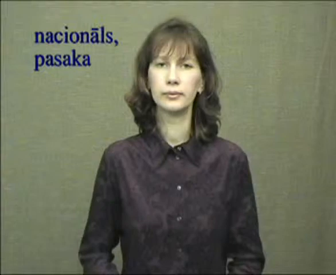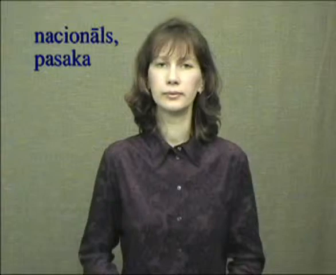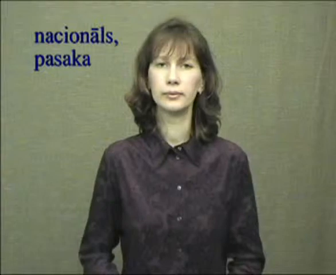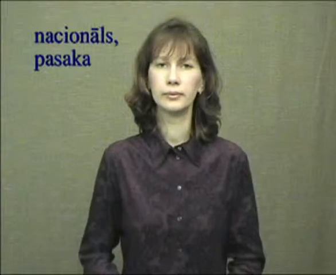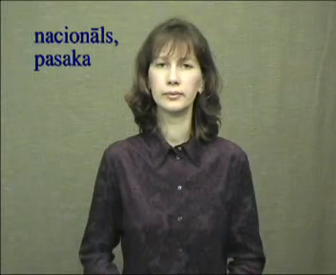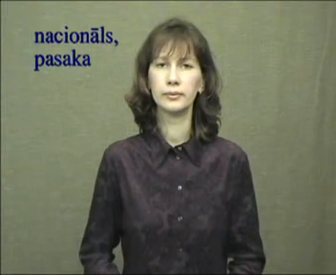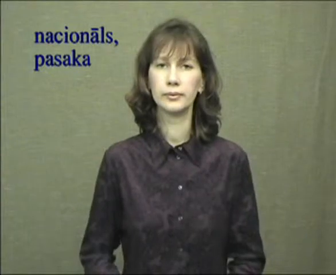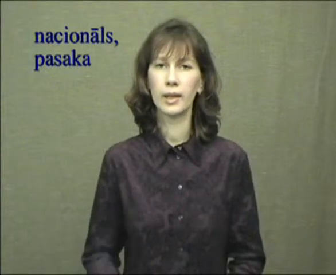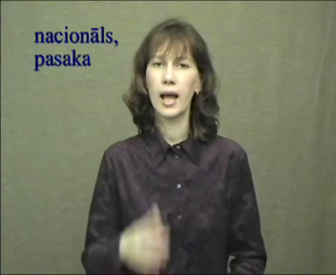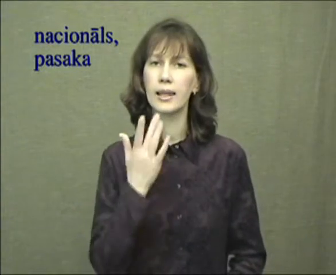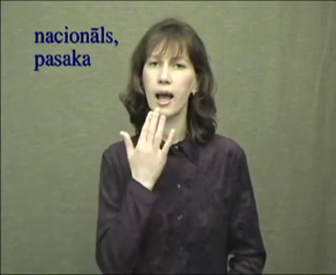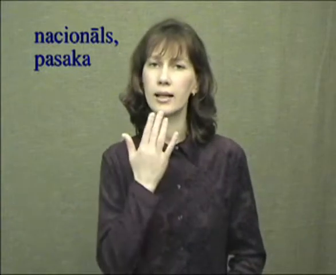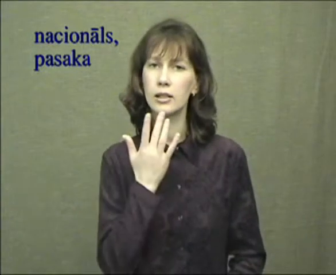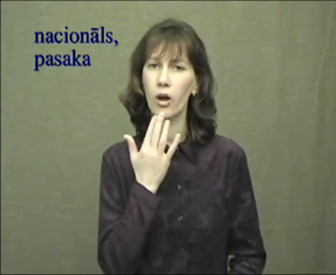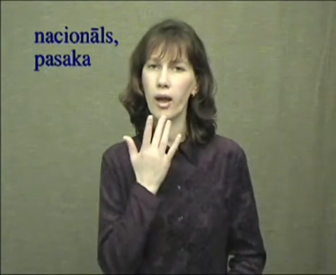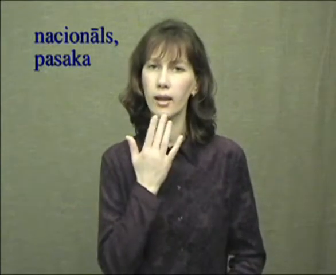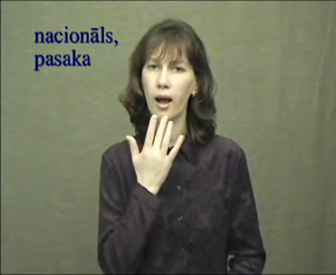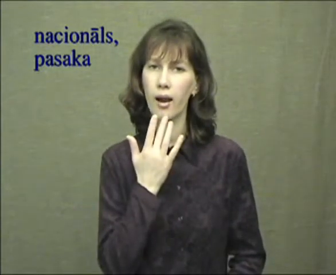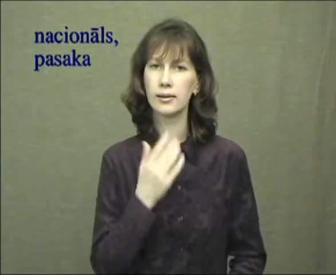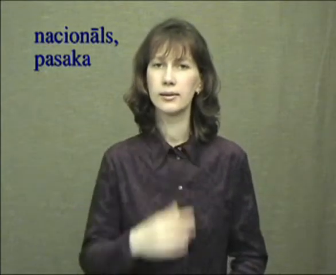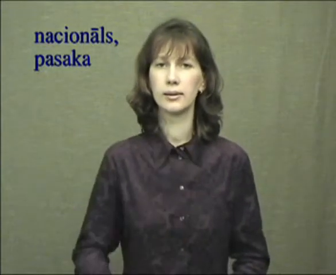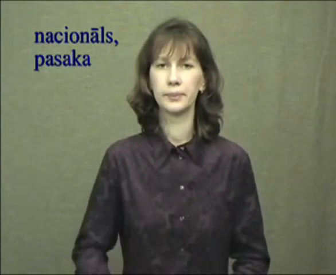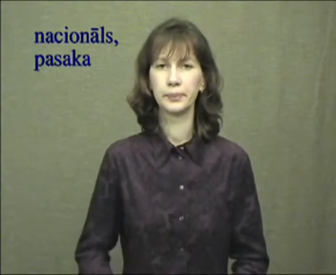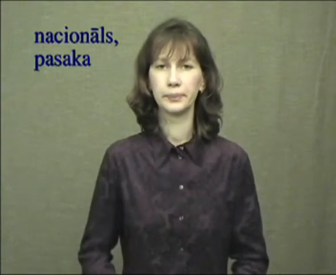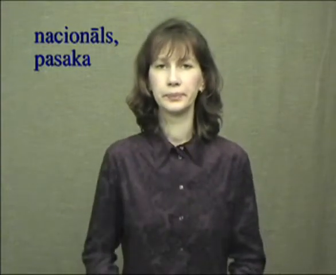nacionals pasaka